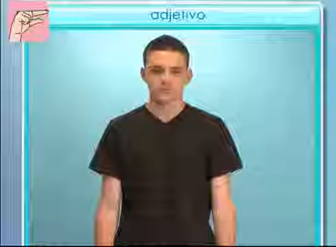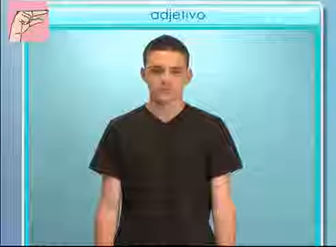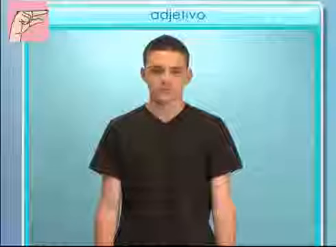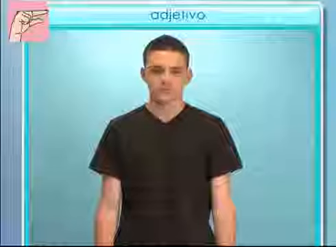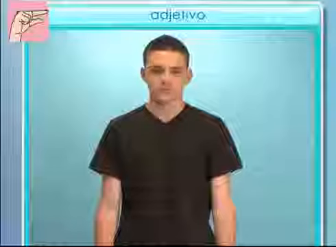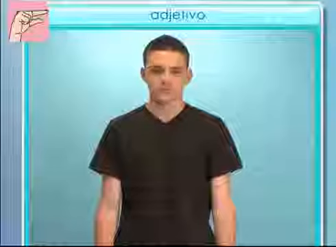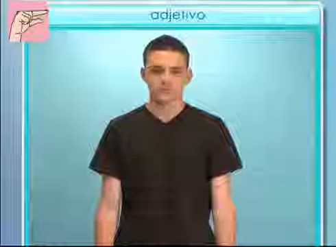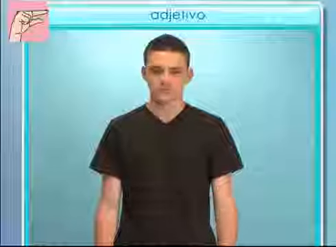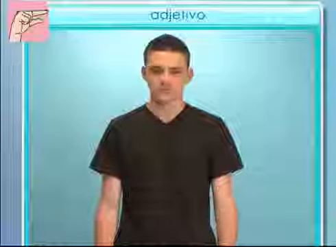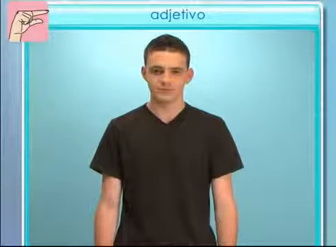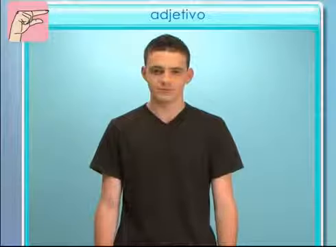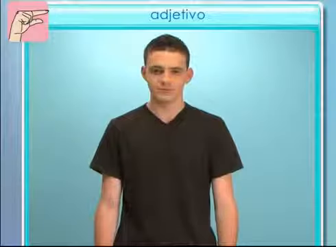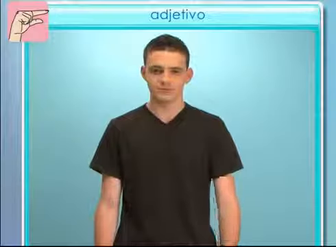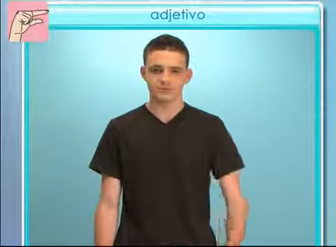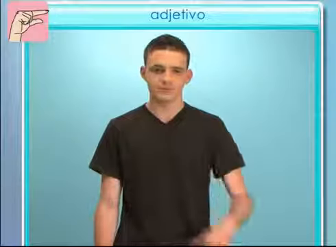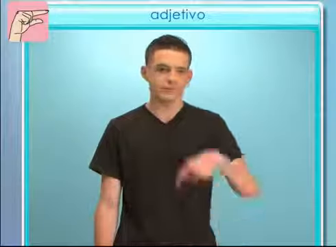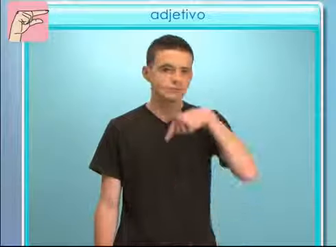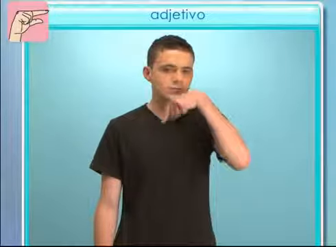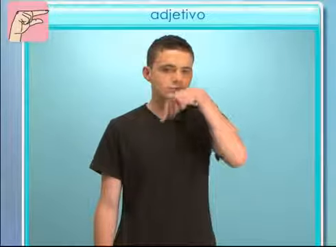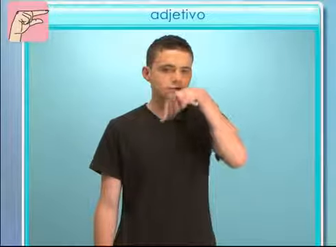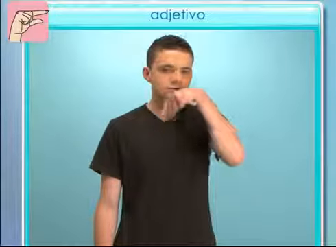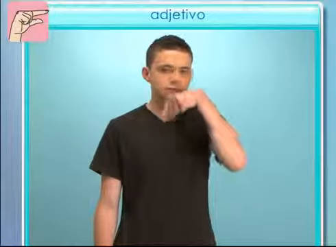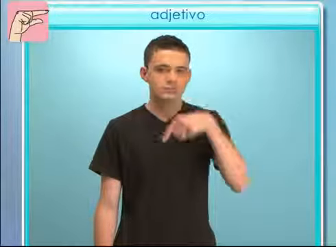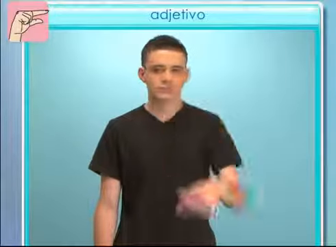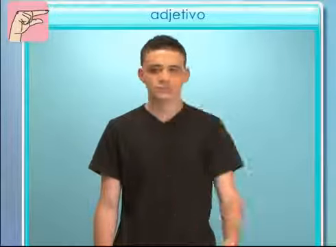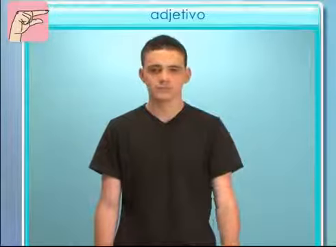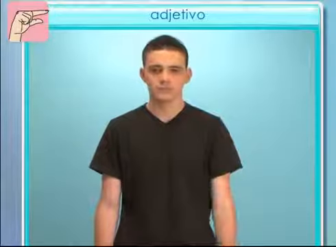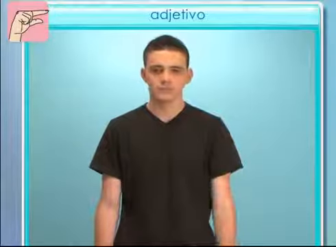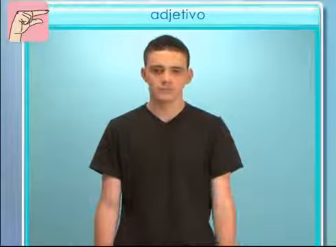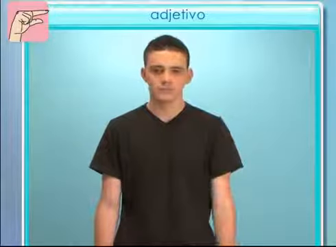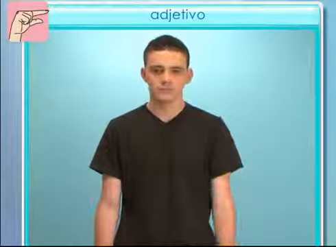Adjetivo